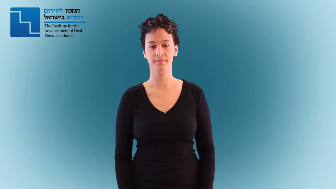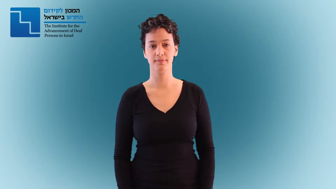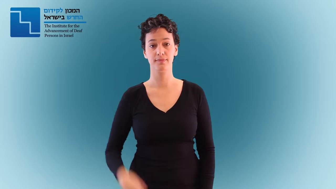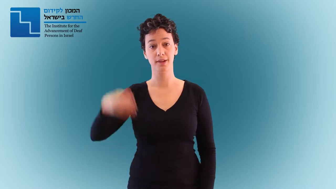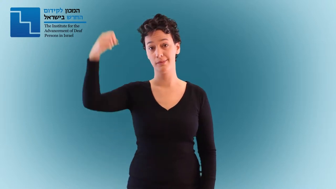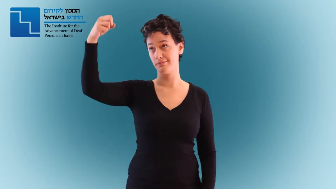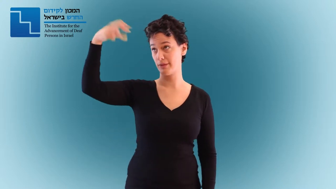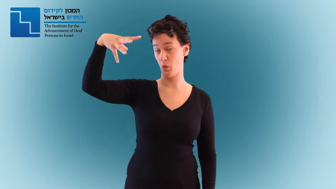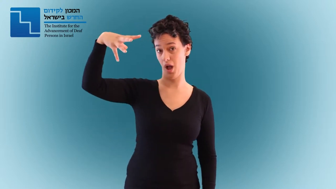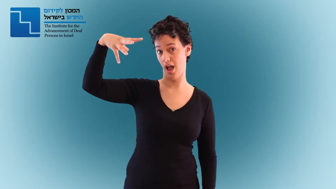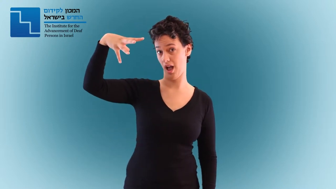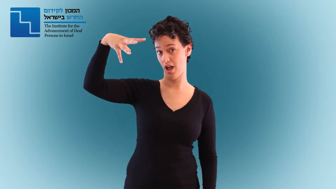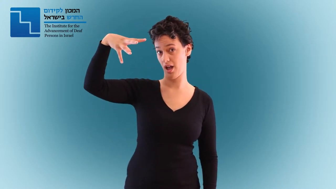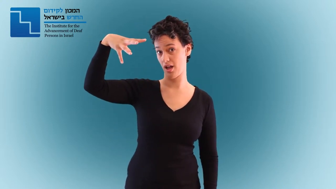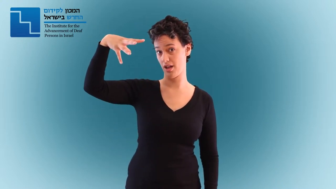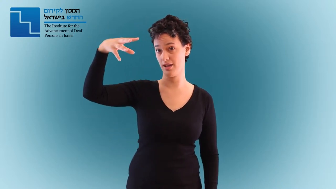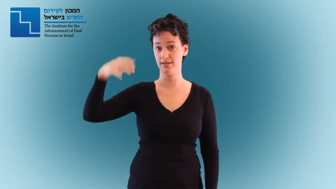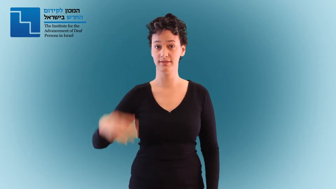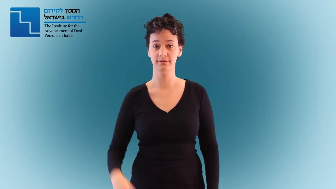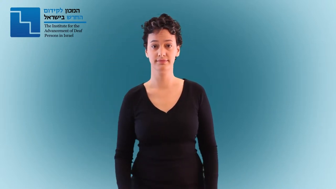מנורה